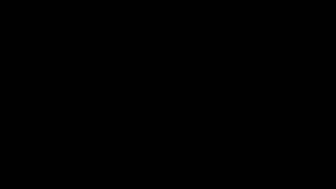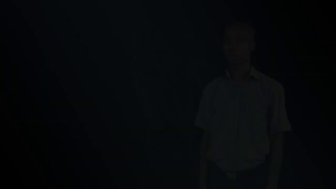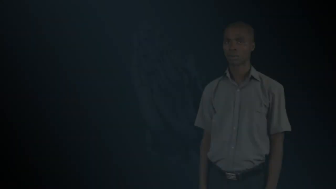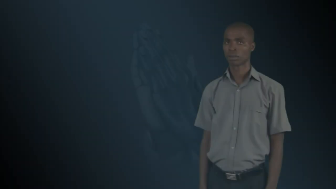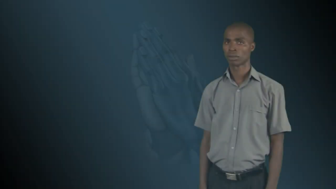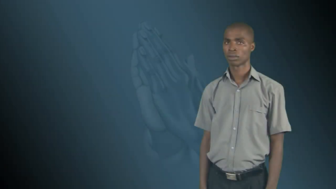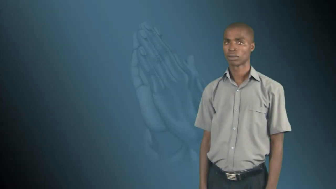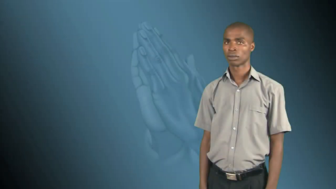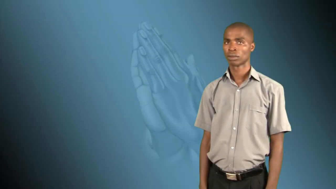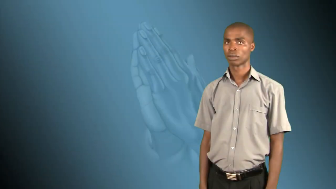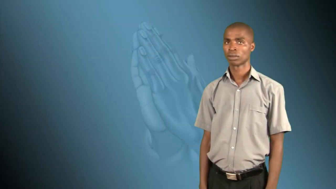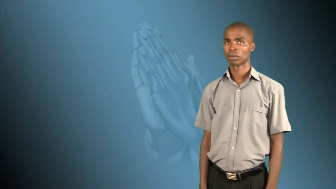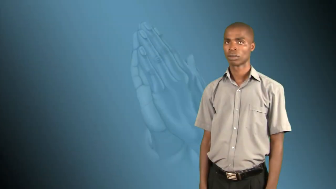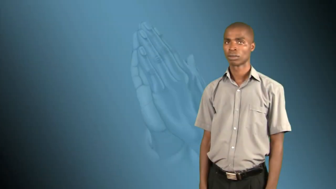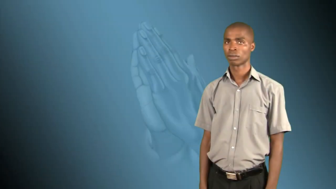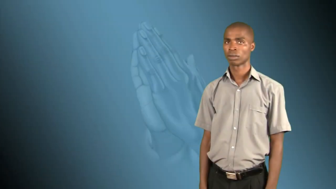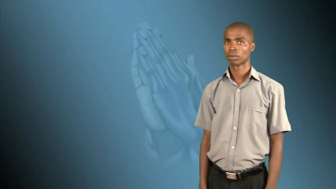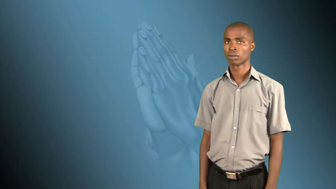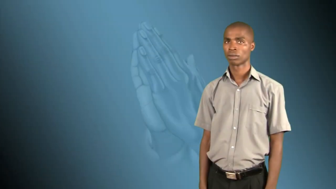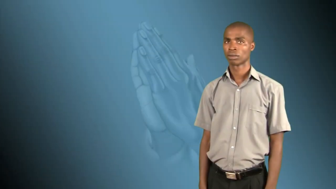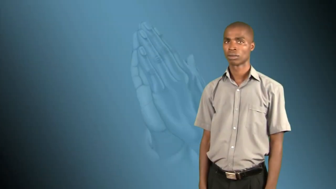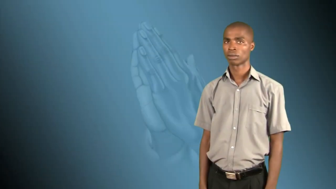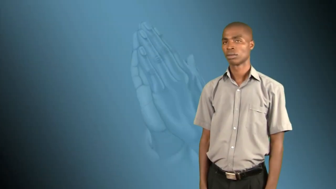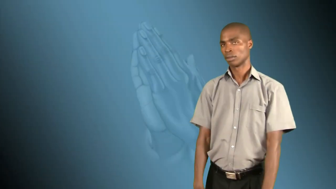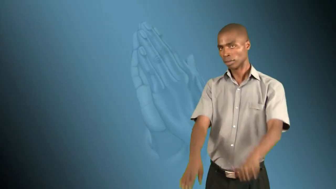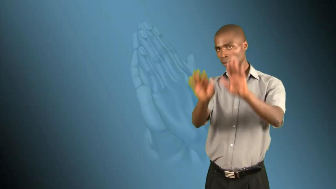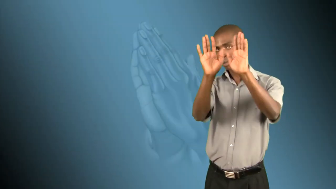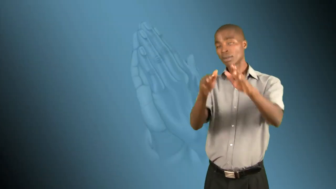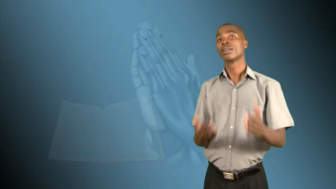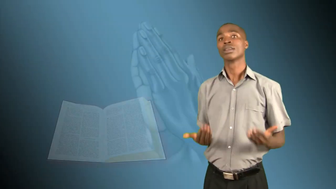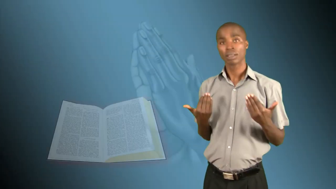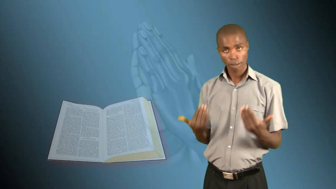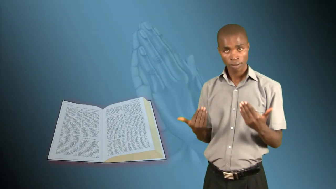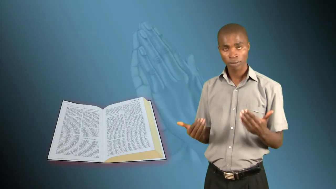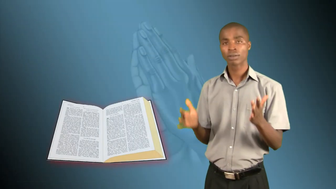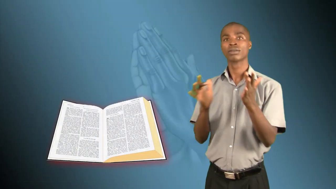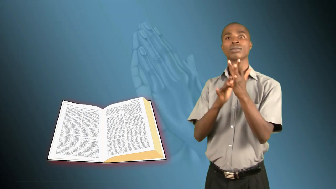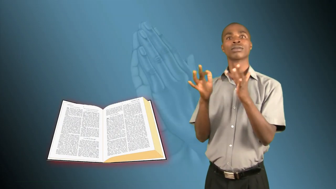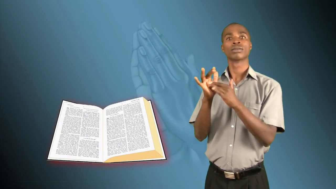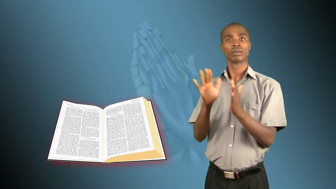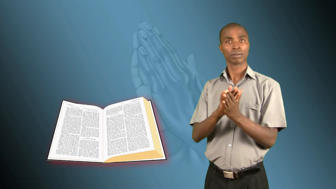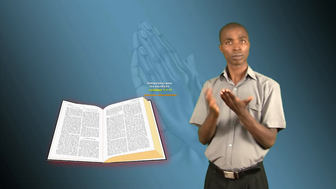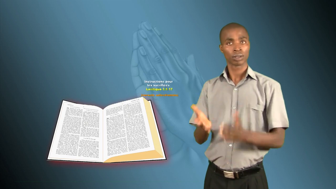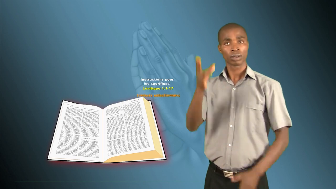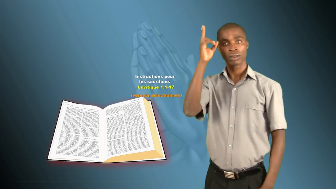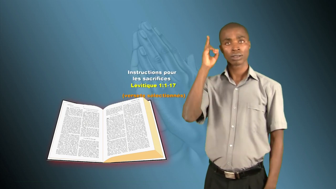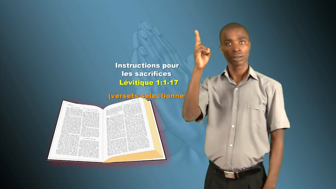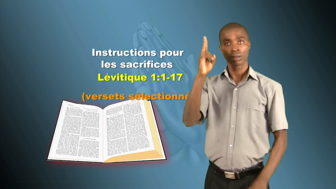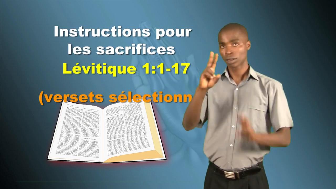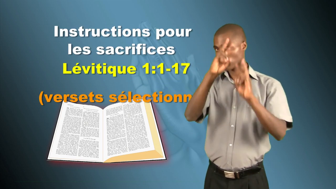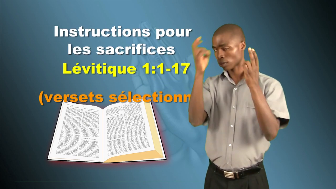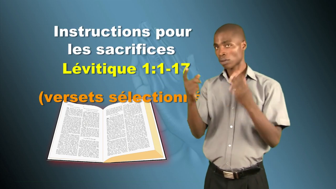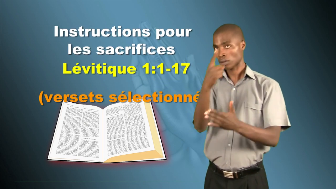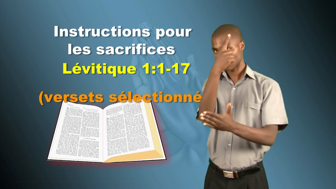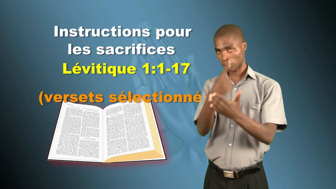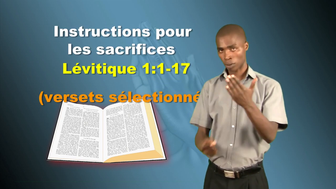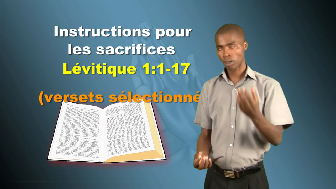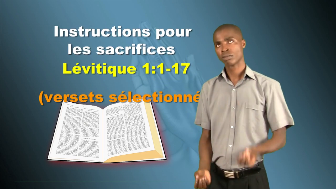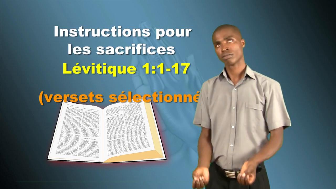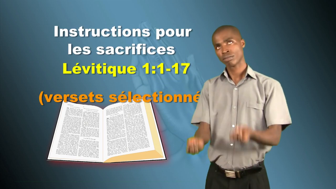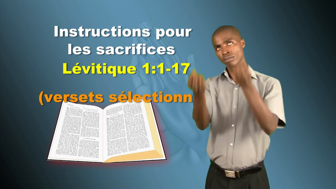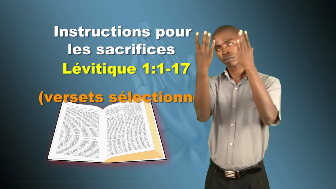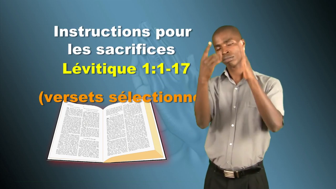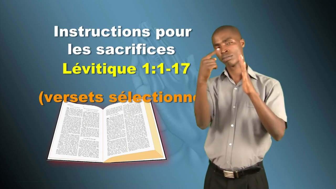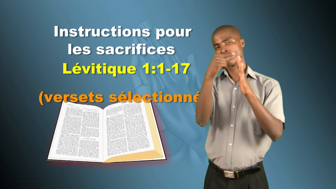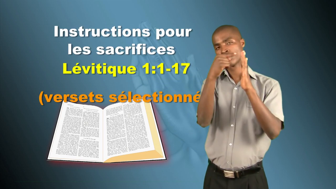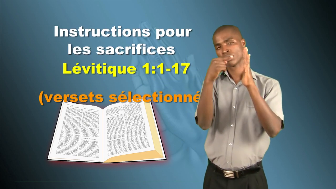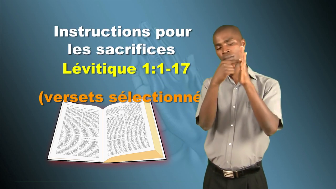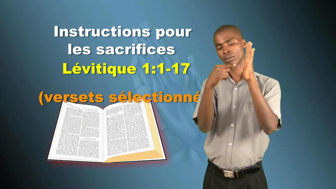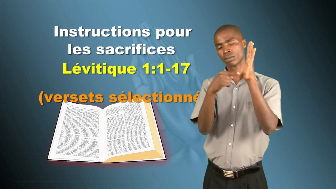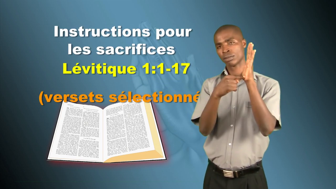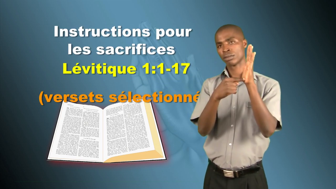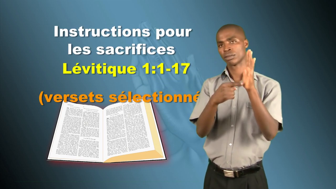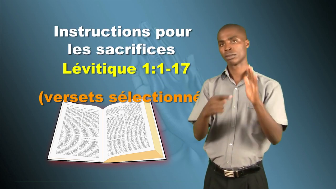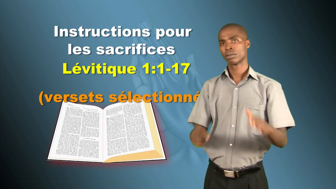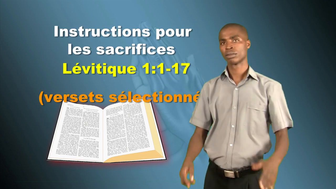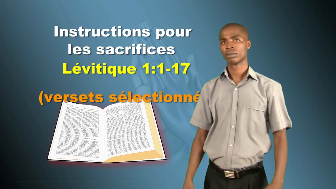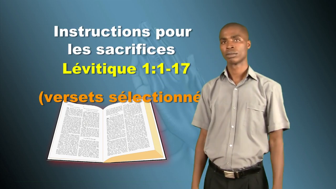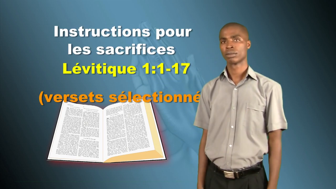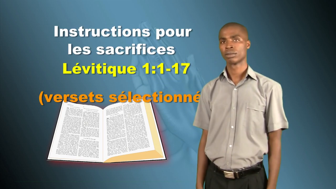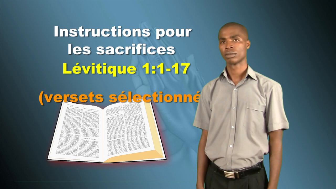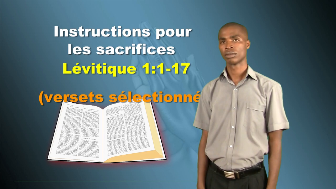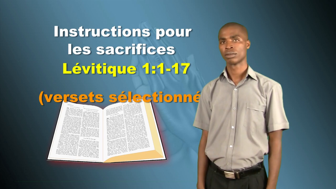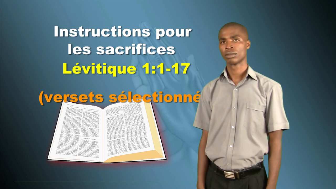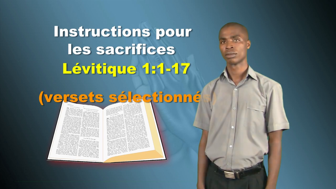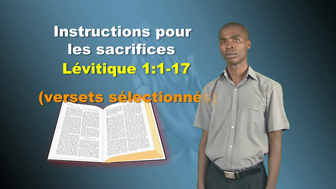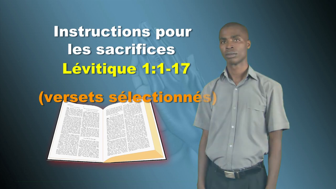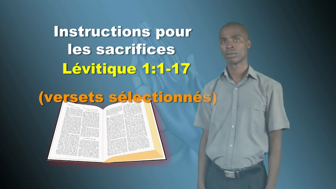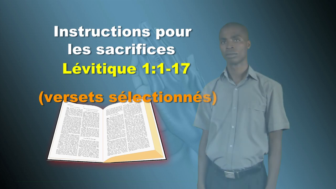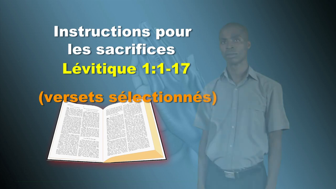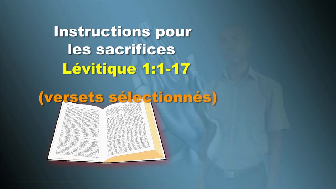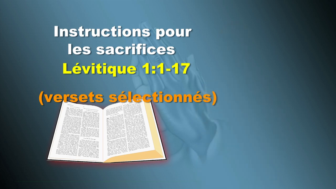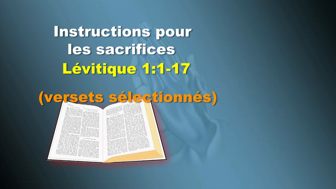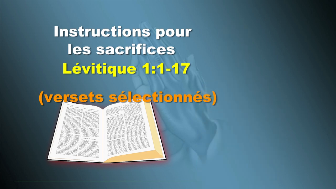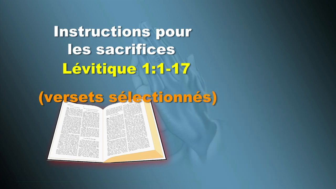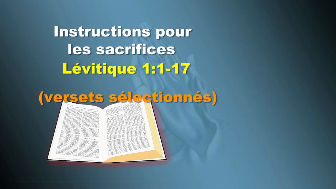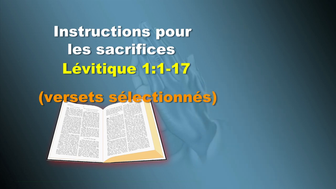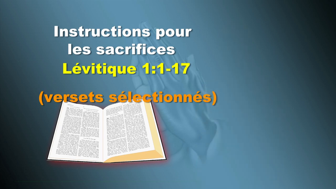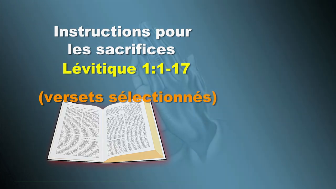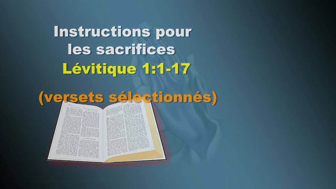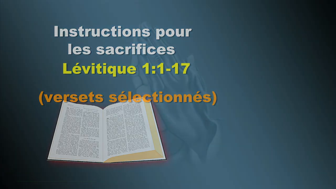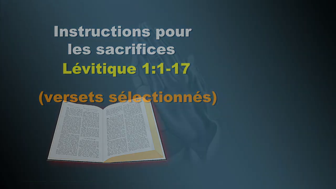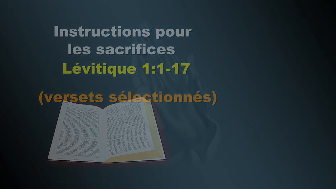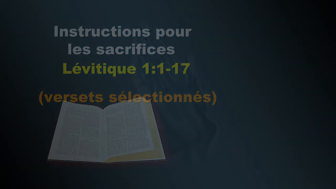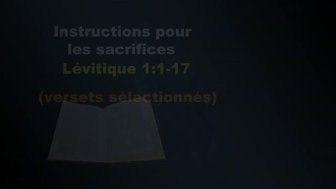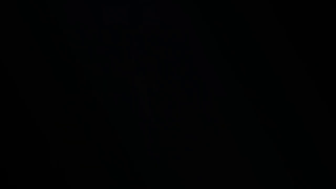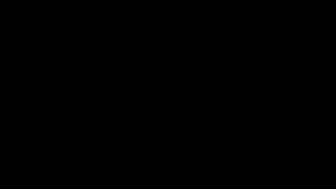Instructions pour les sacrifices